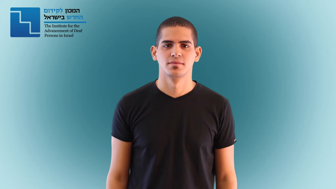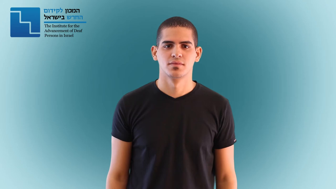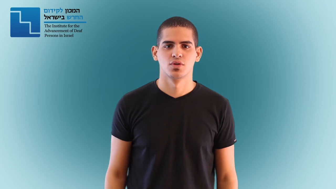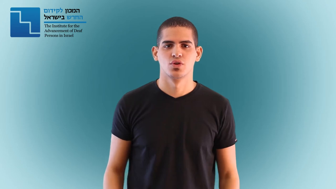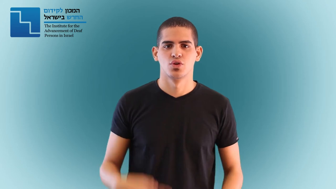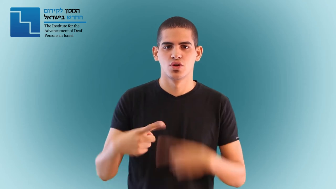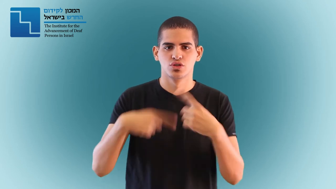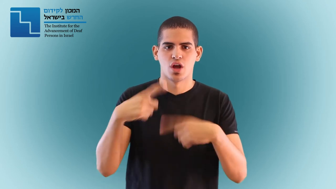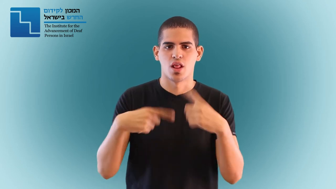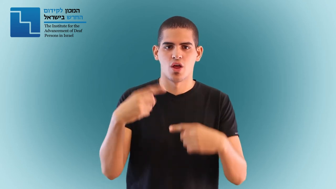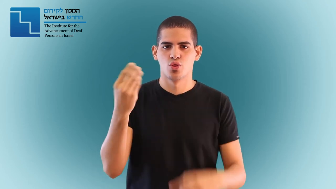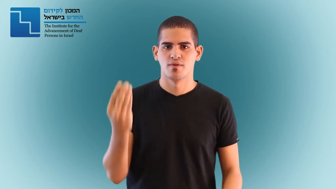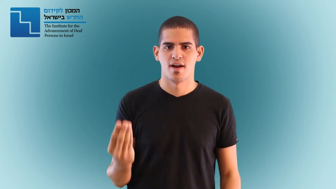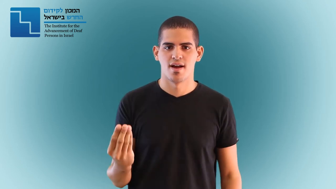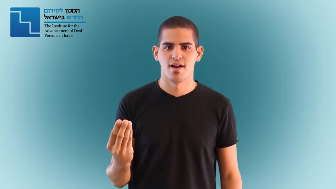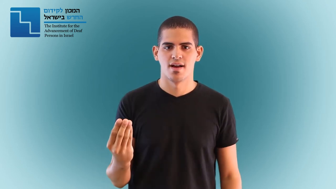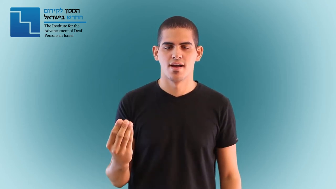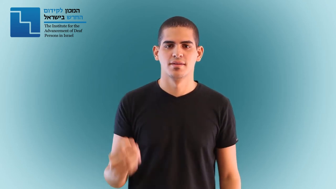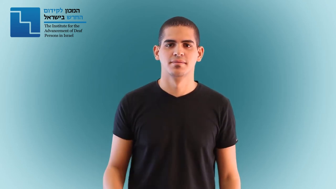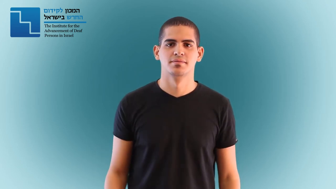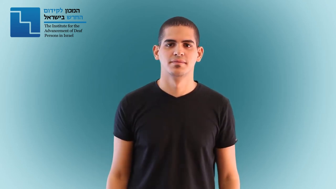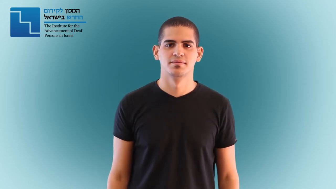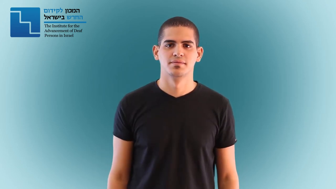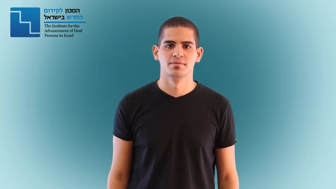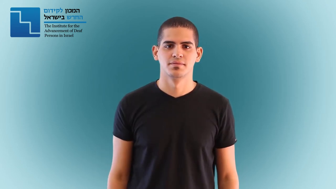שנה טובה